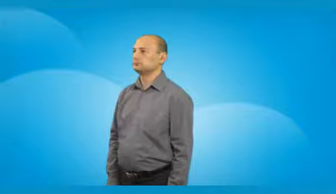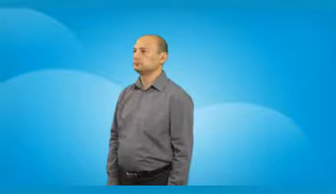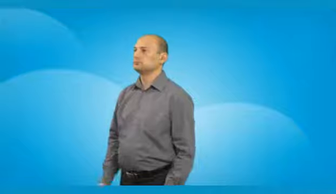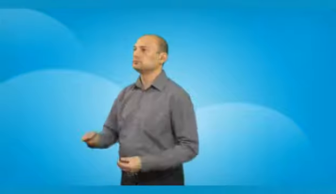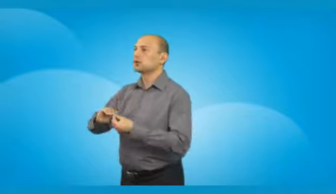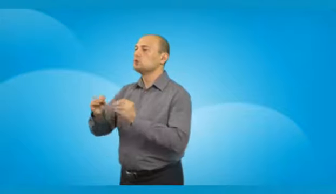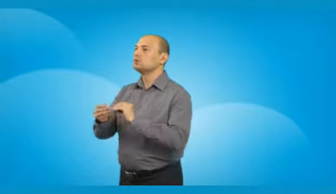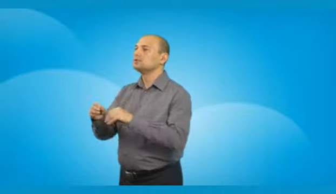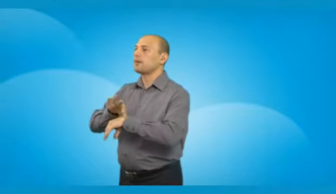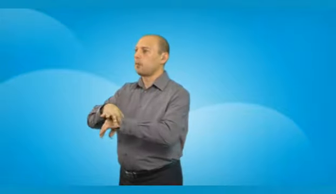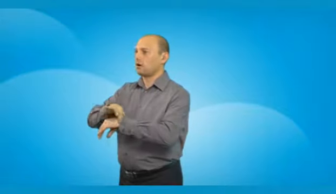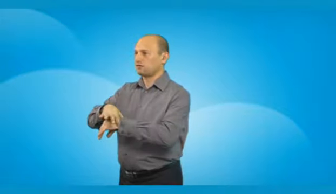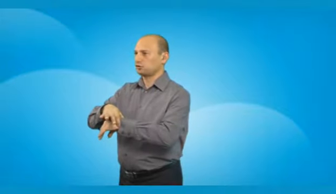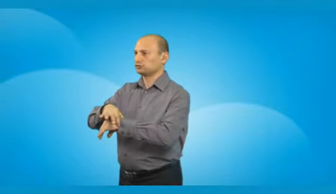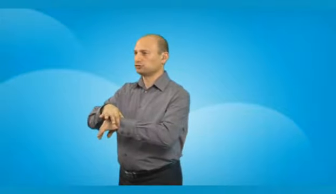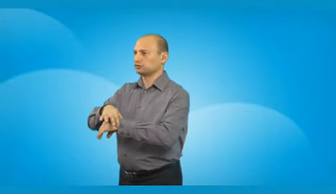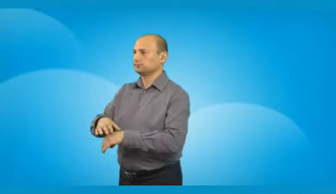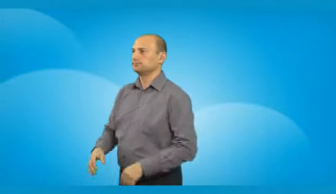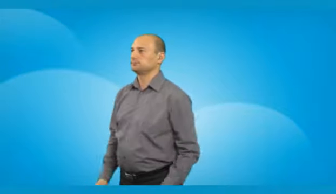Üzemorvos